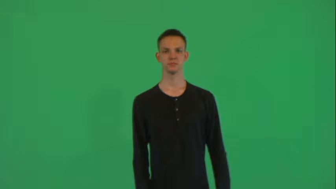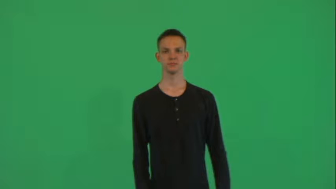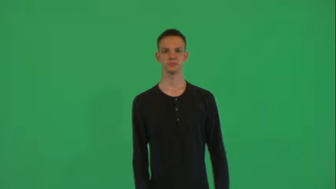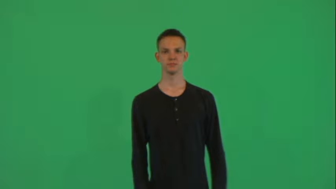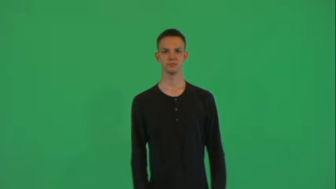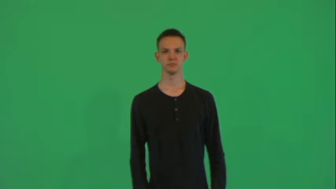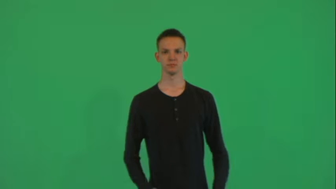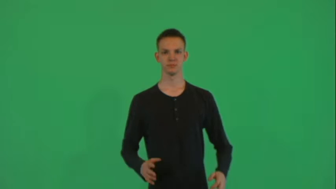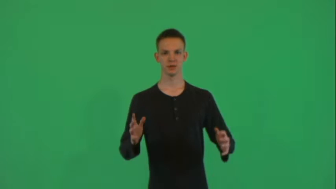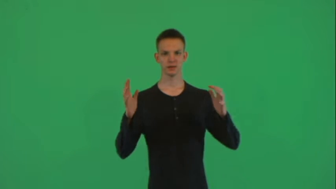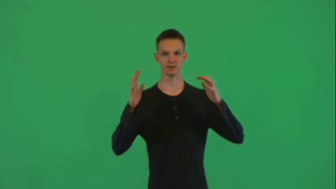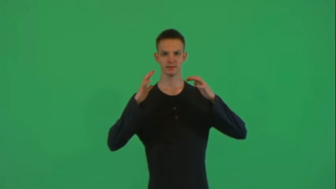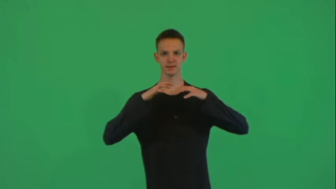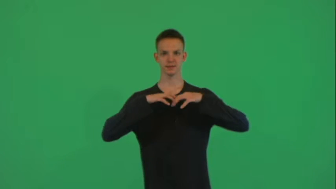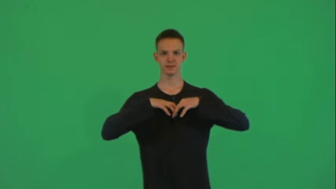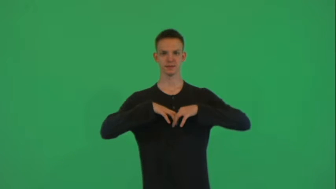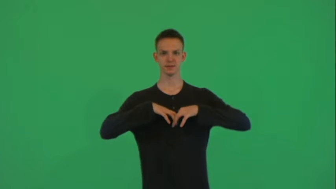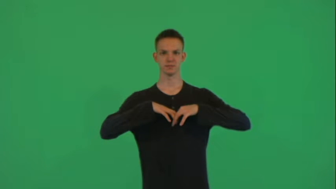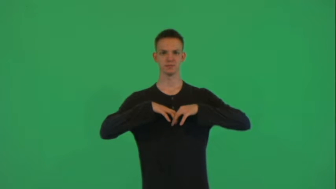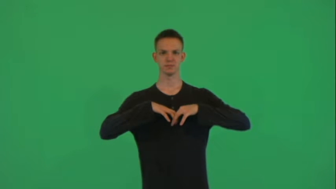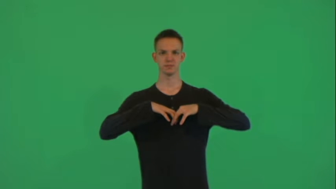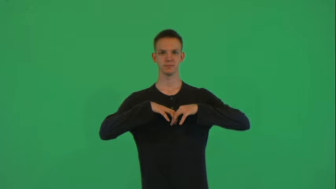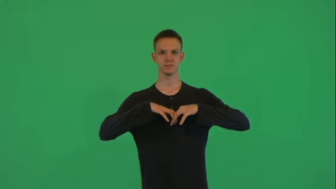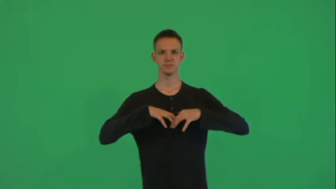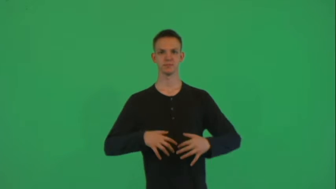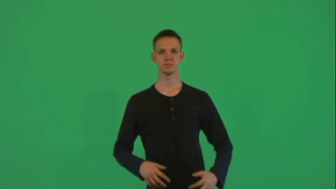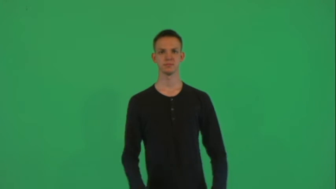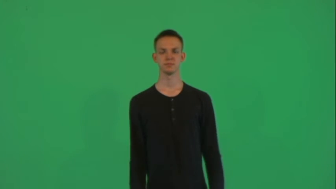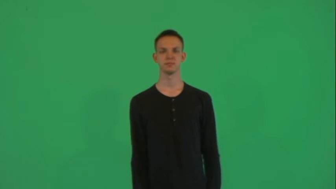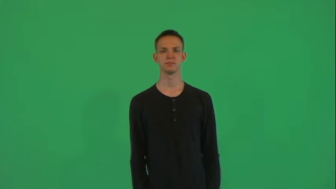zasadzka